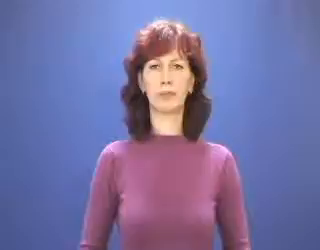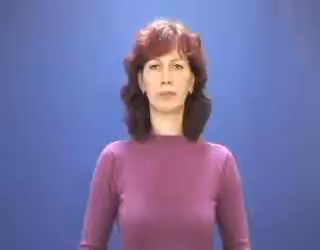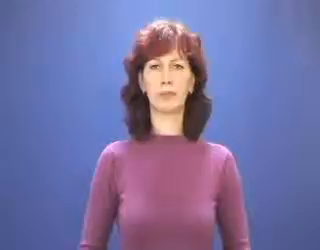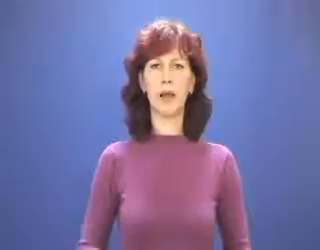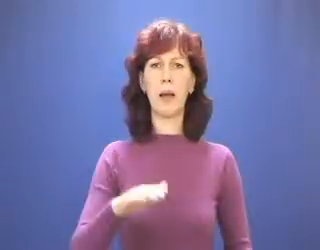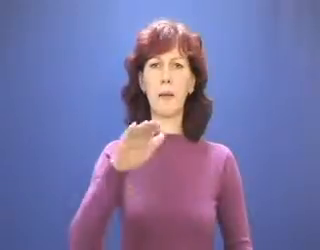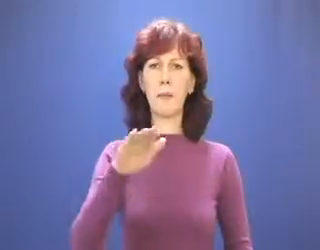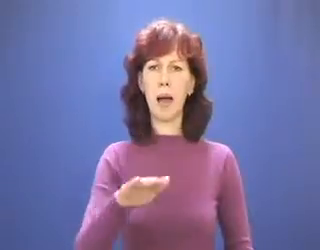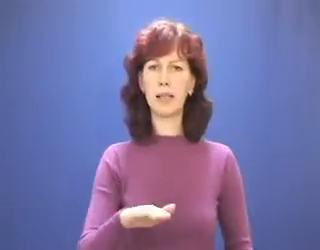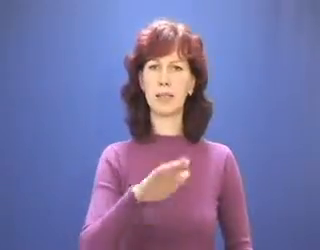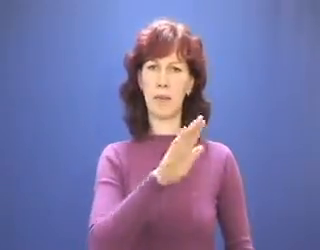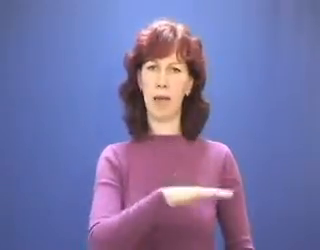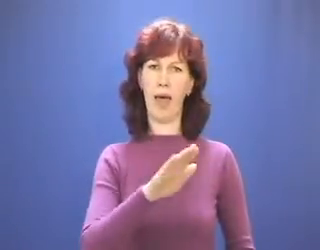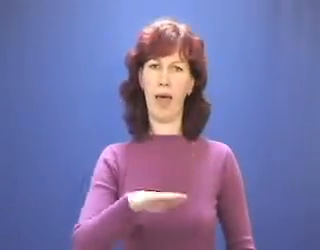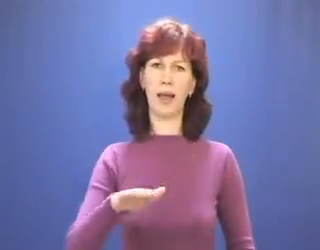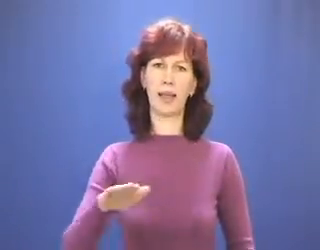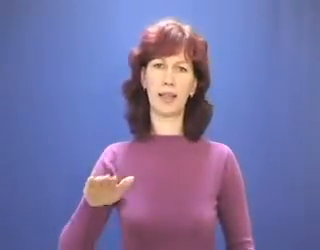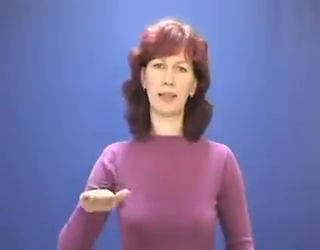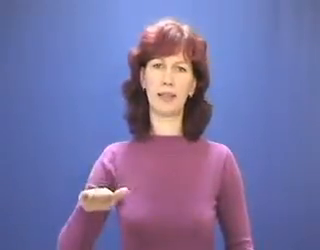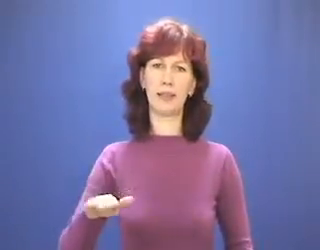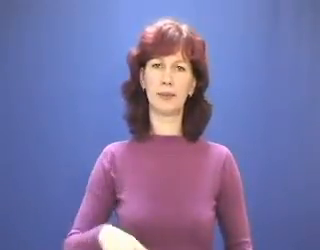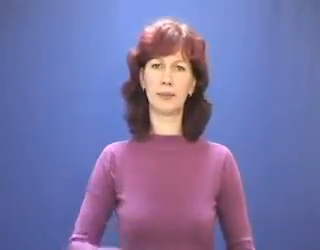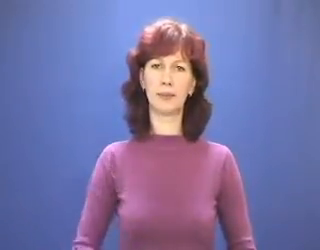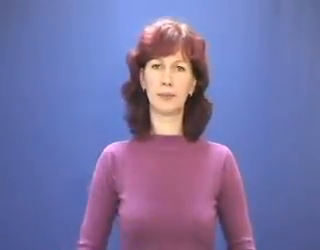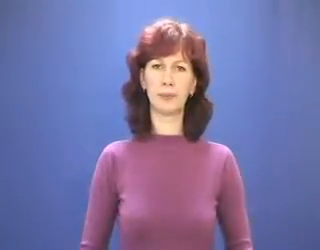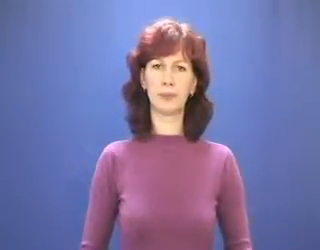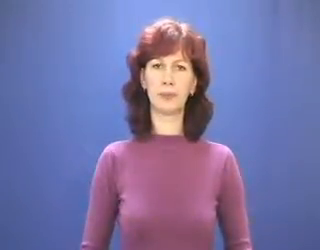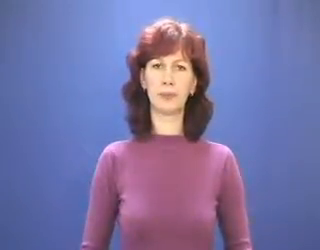mazberni